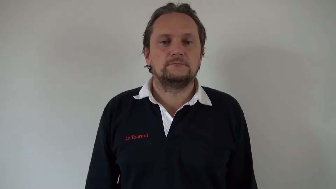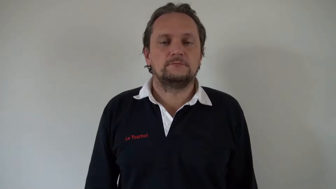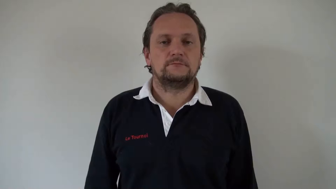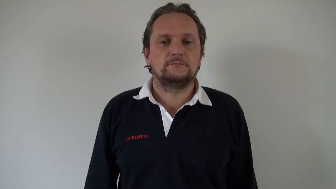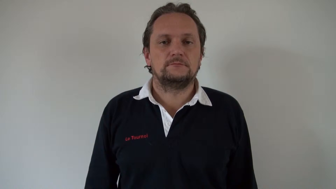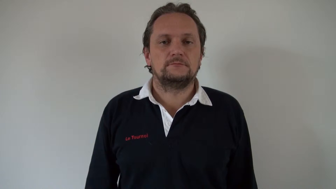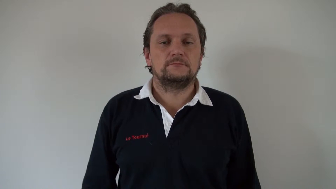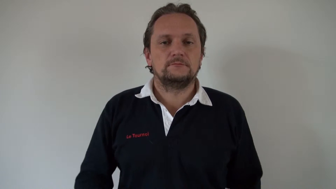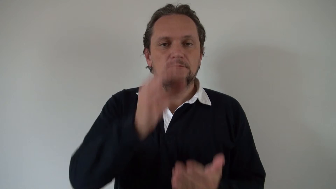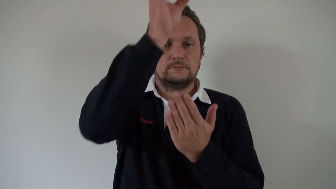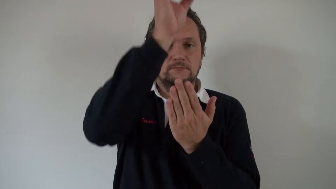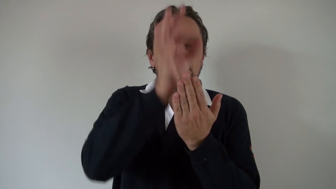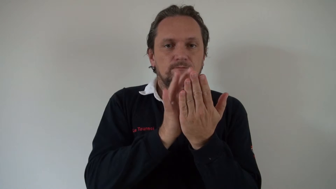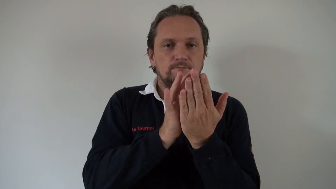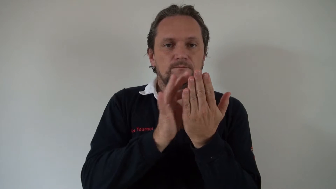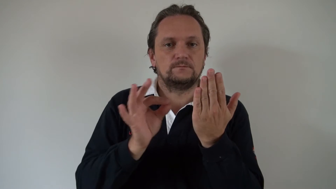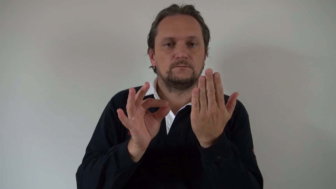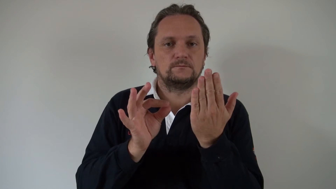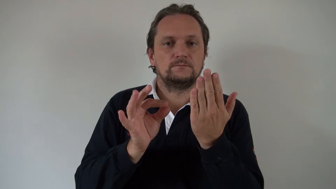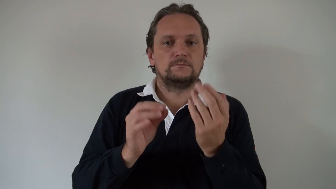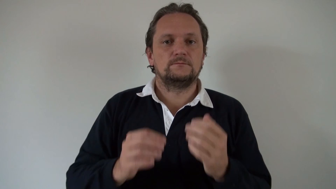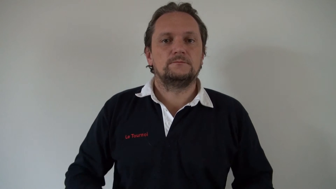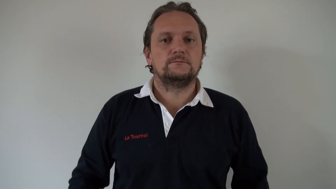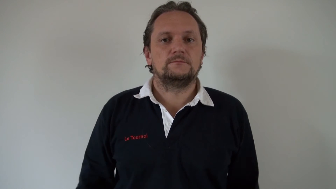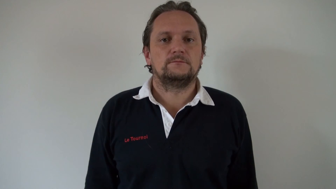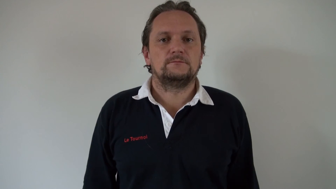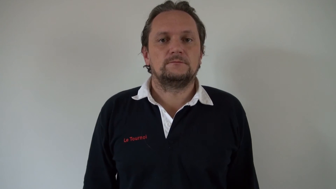Addition